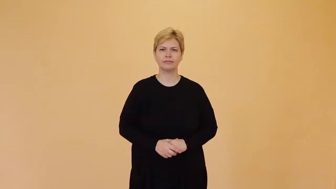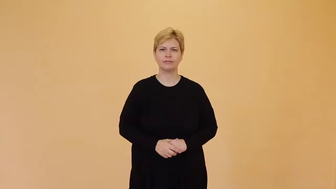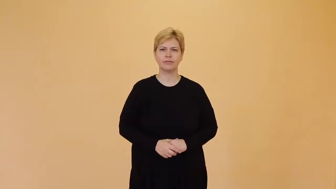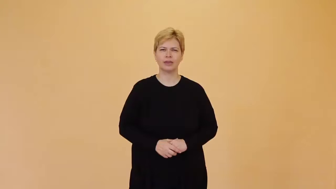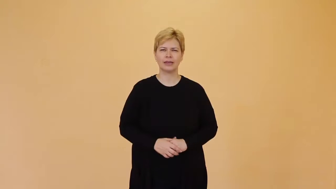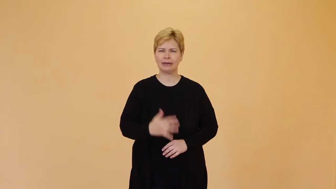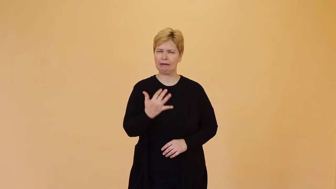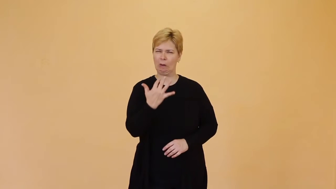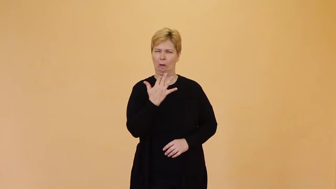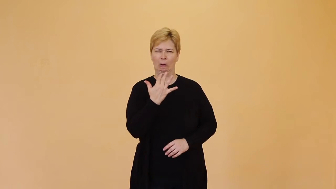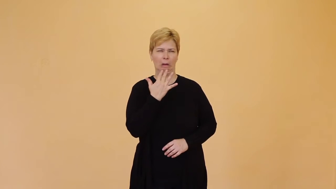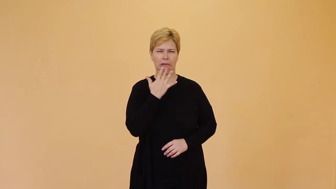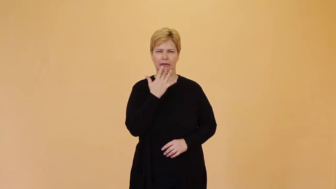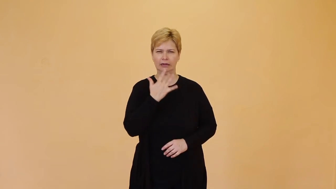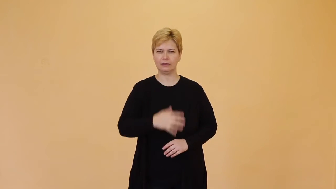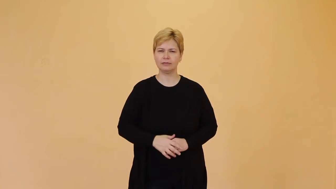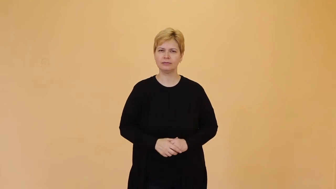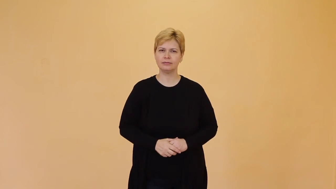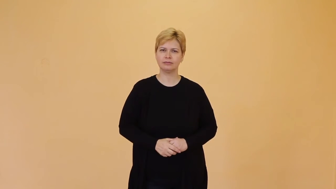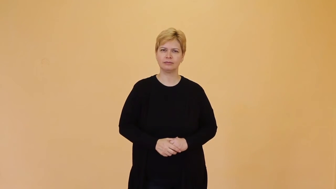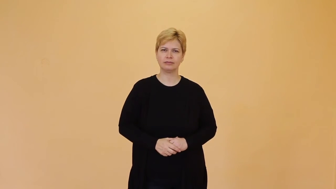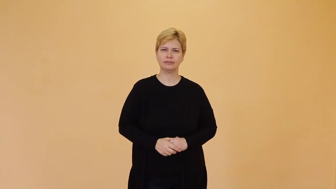horký